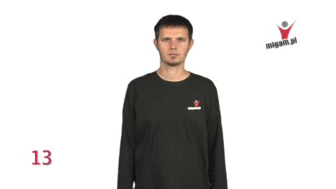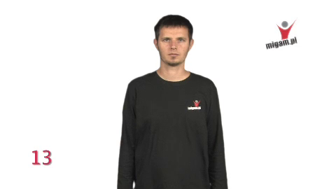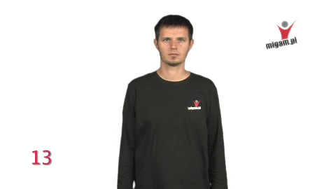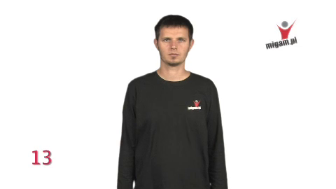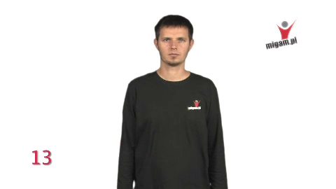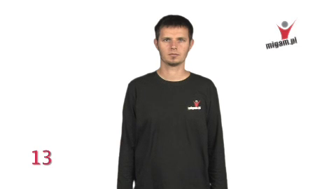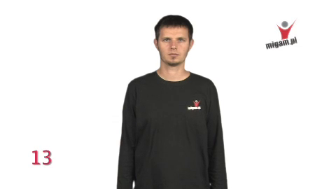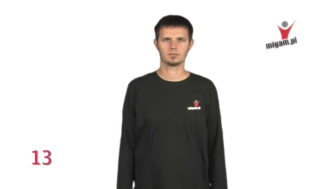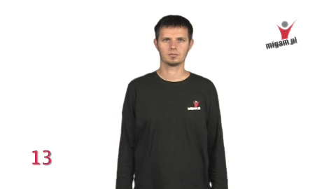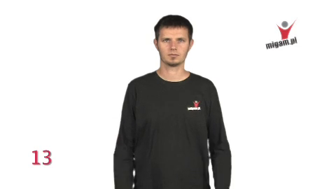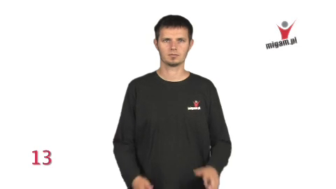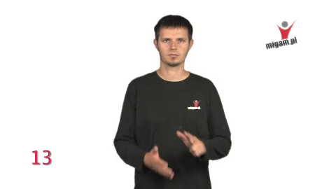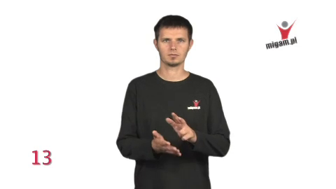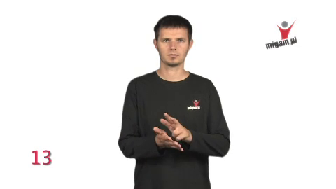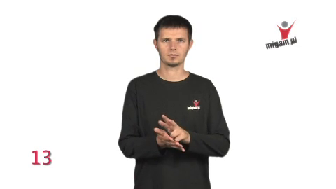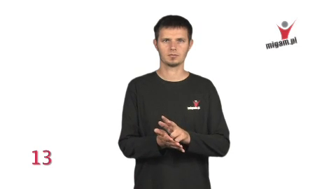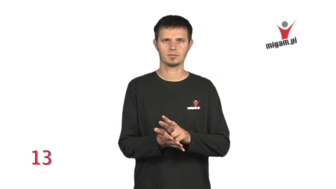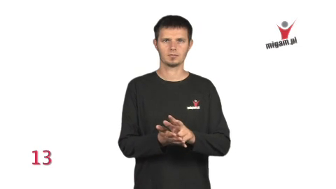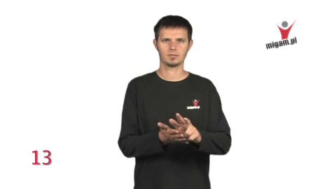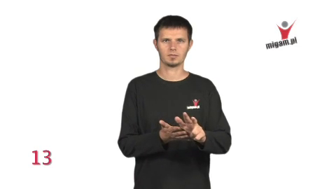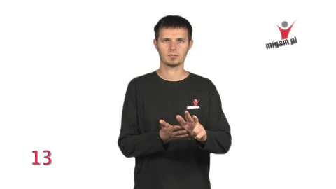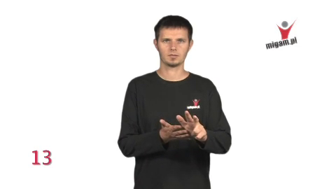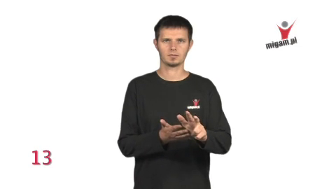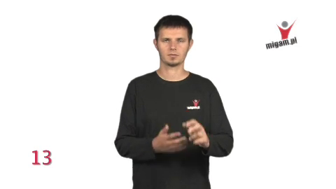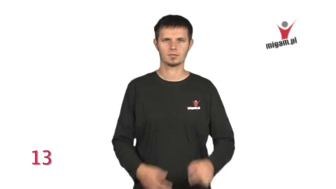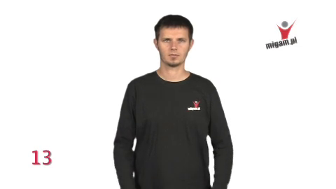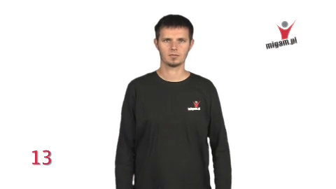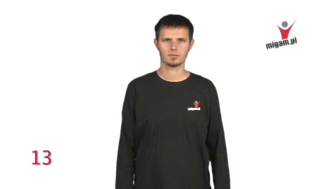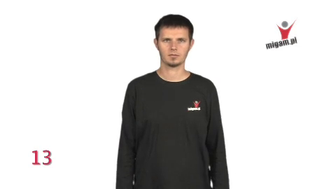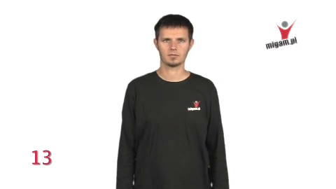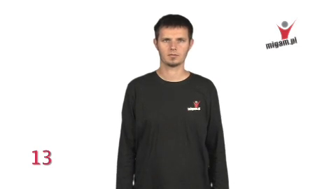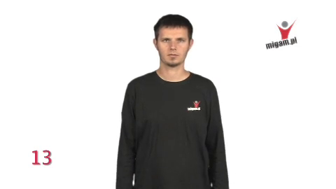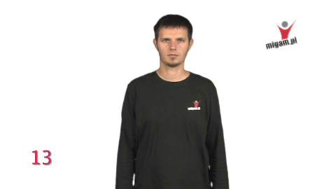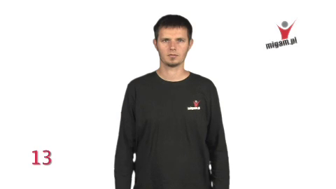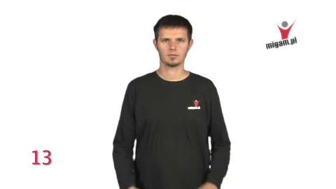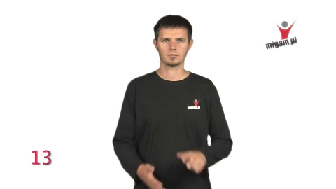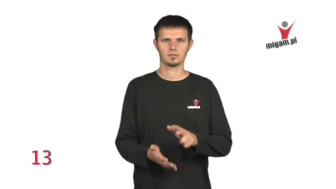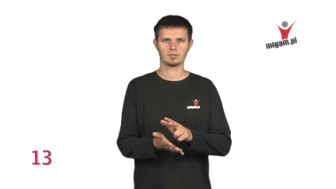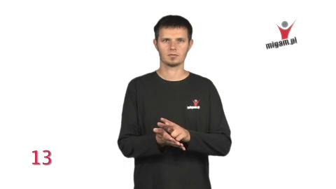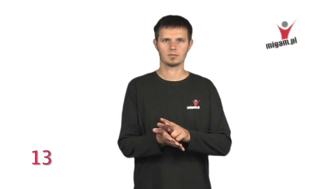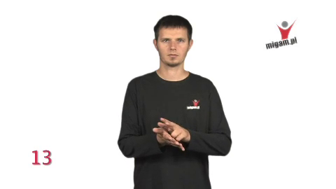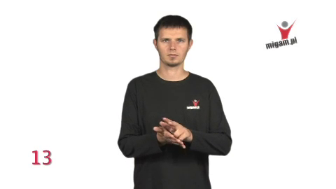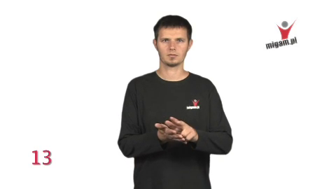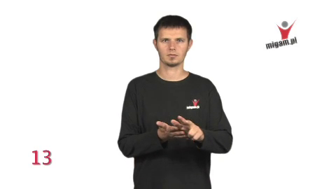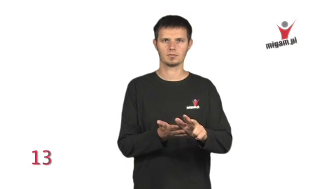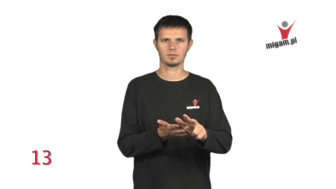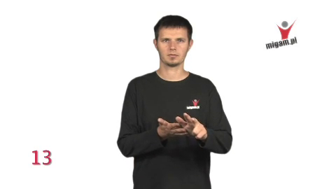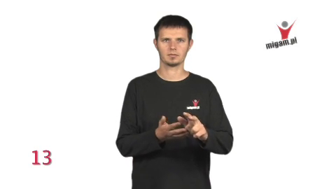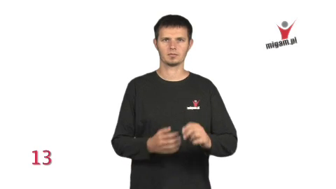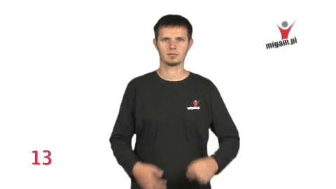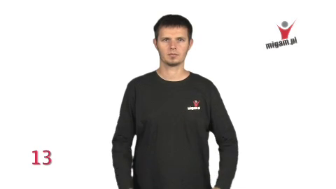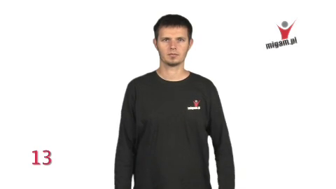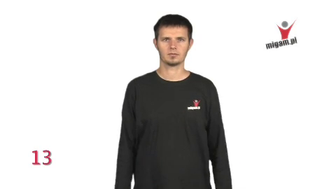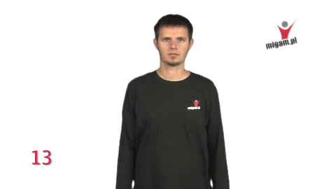trzynaście